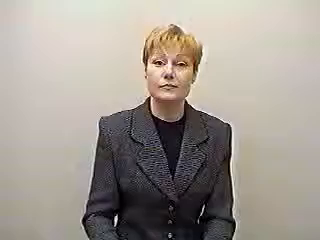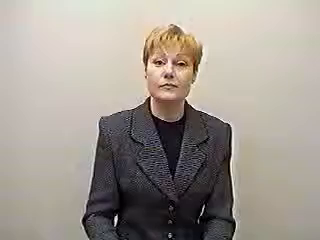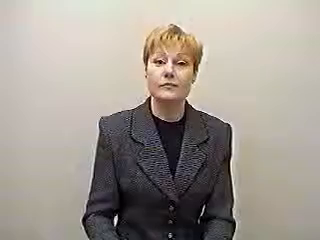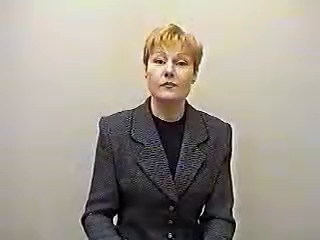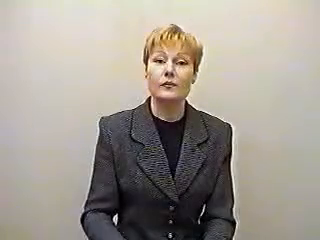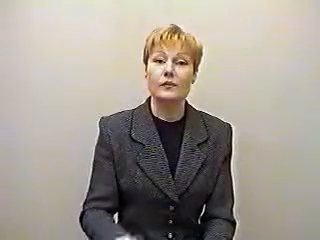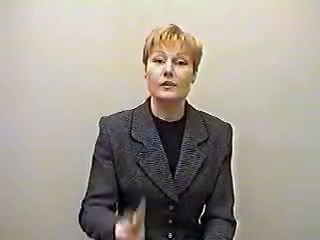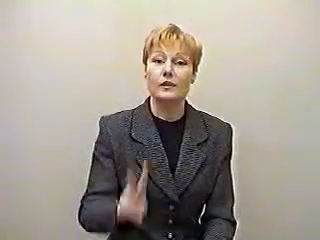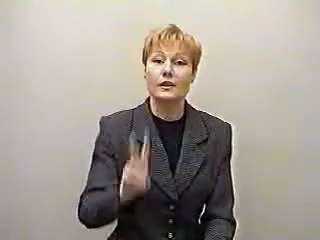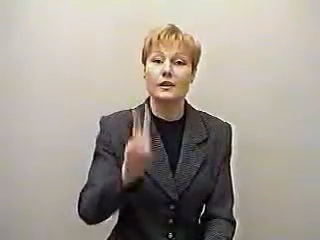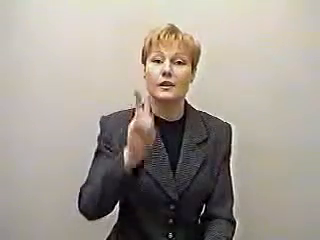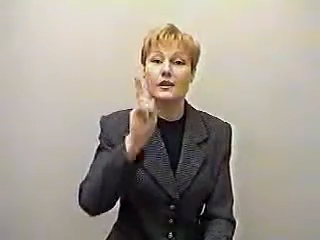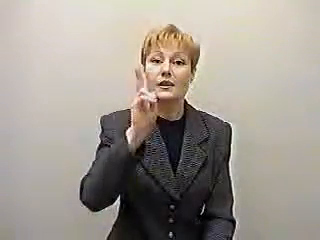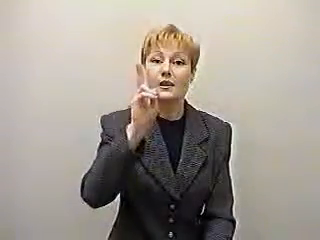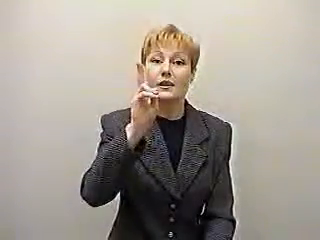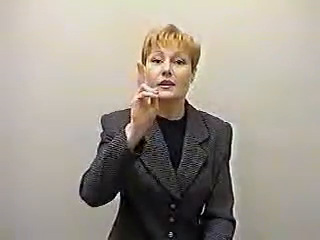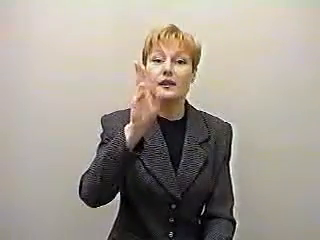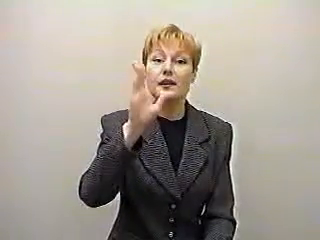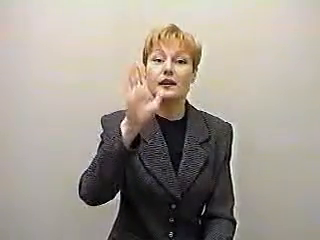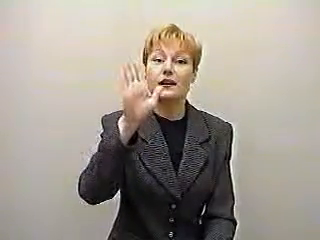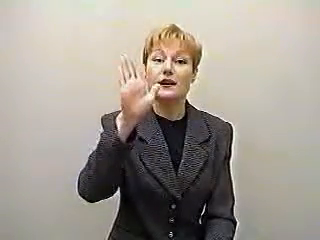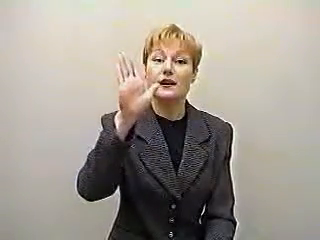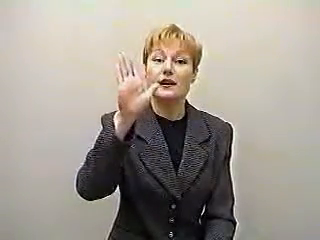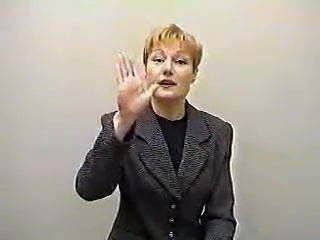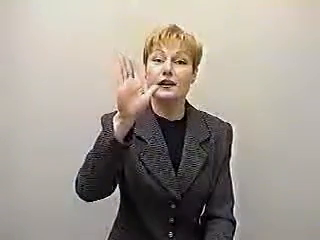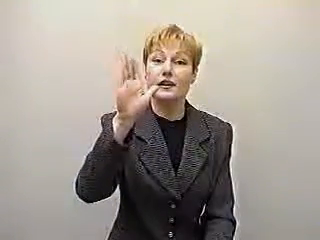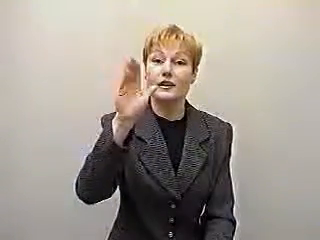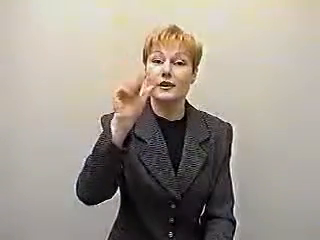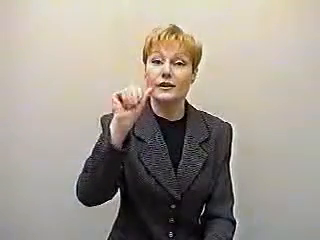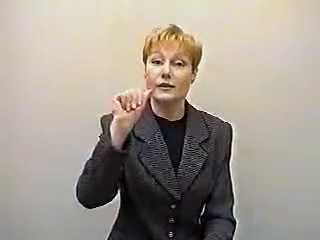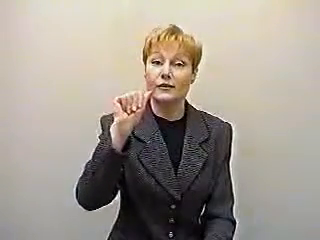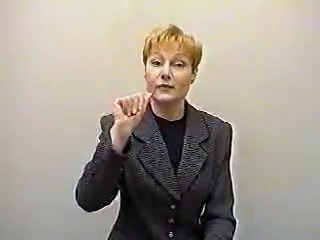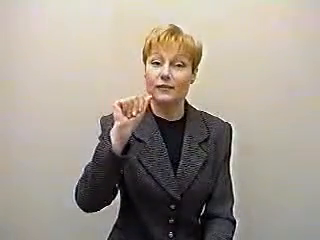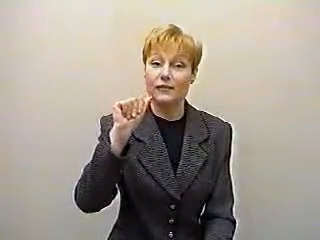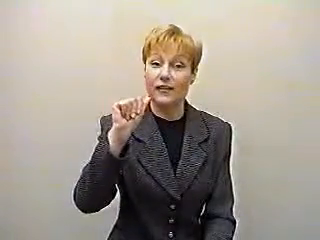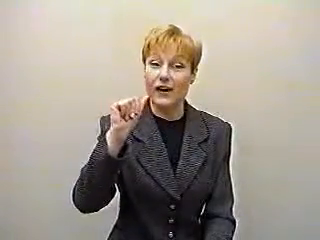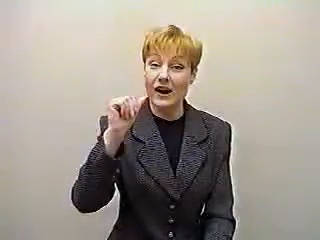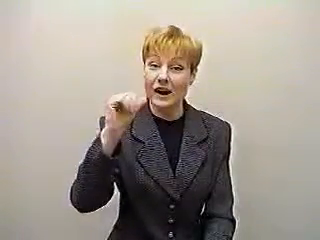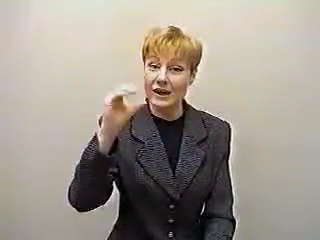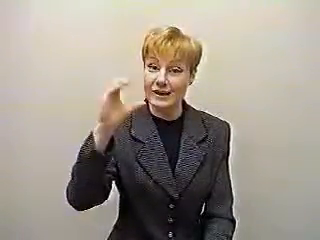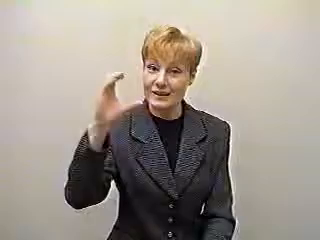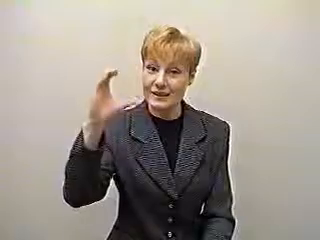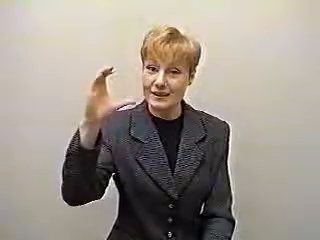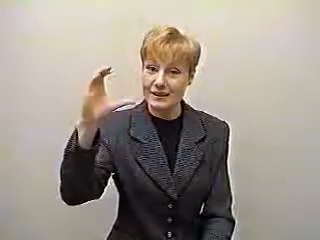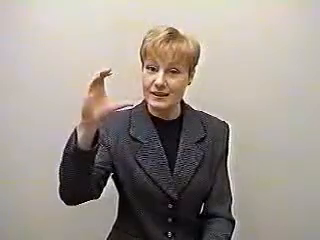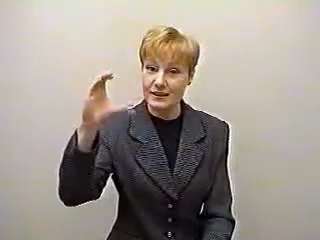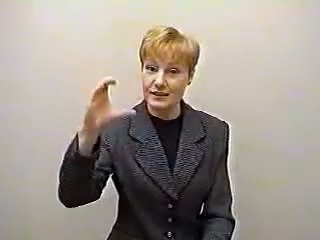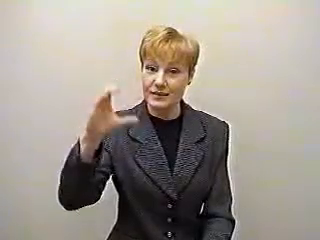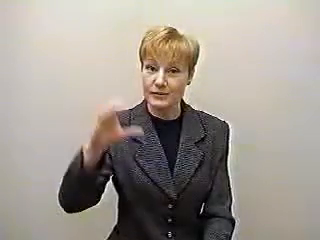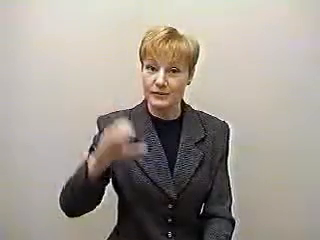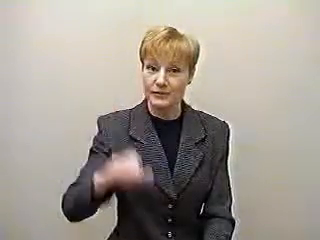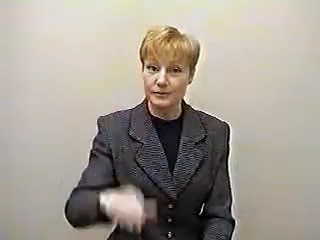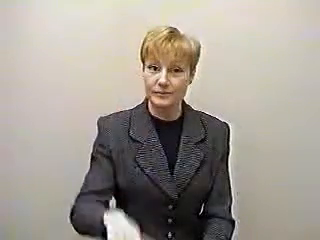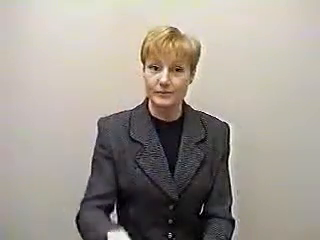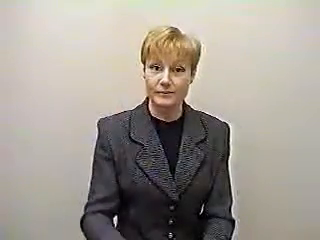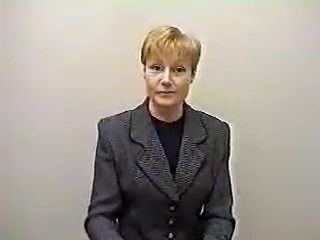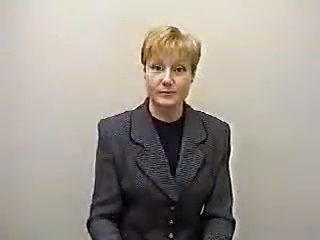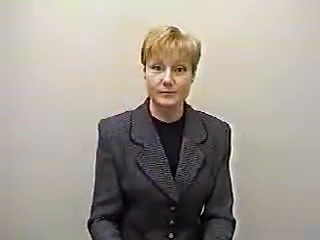квас